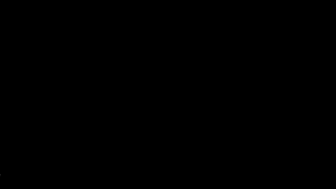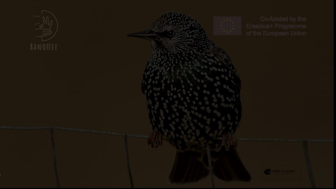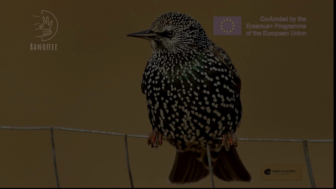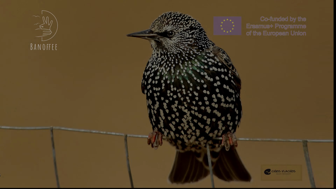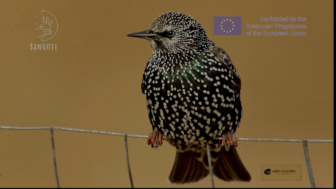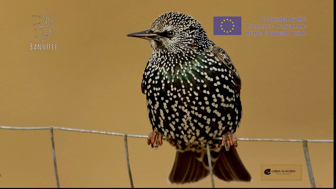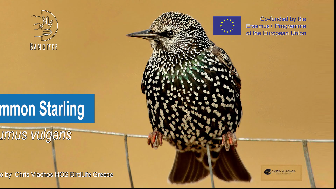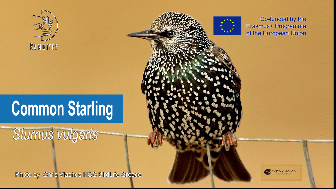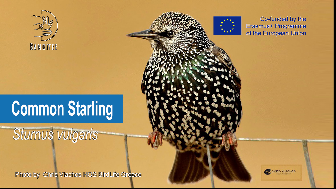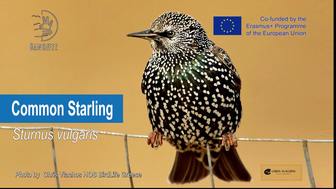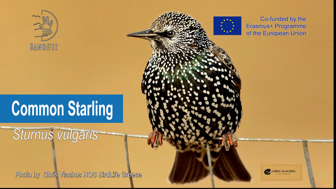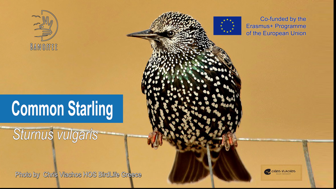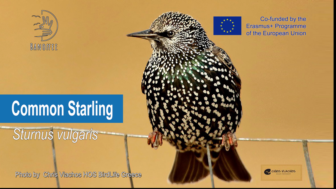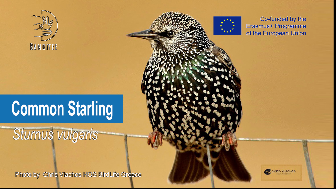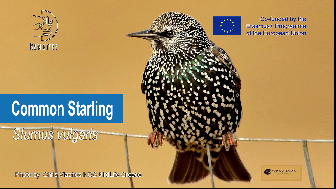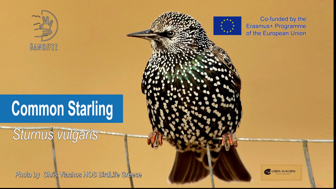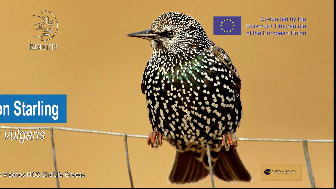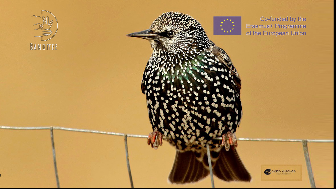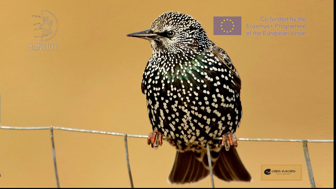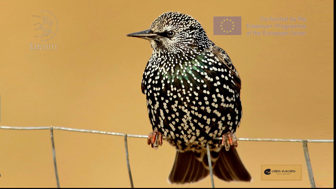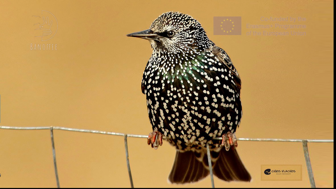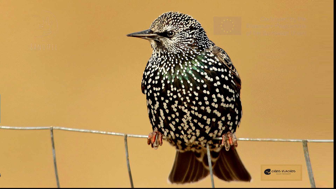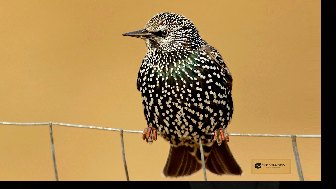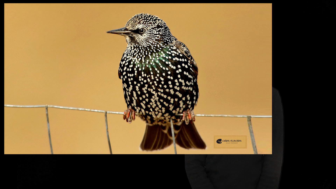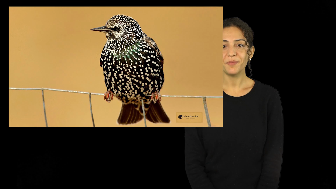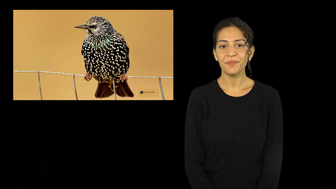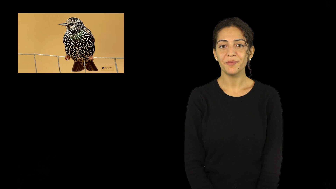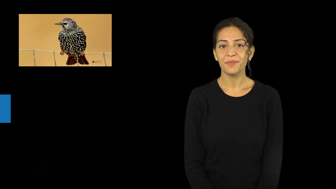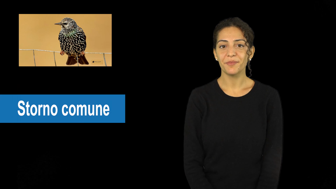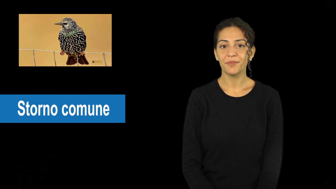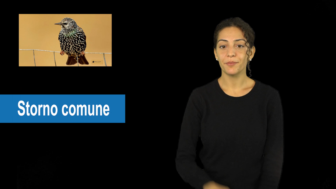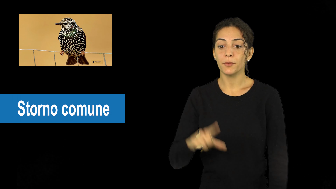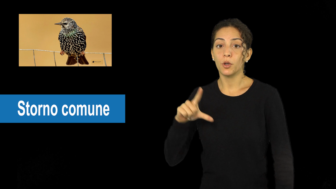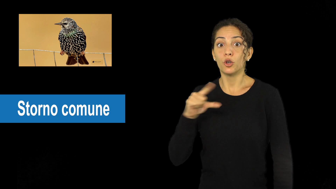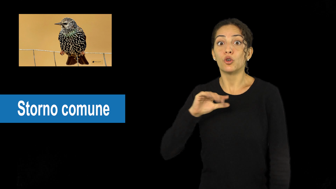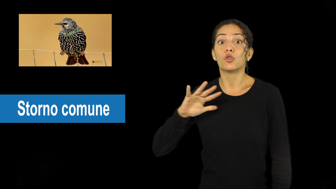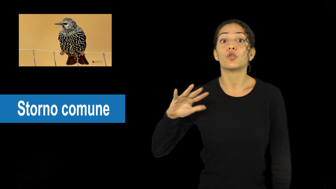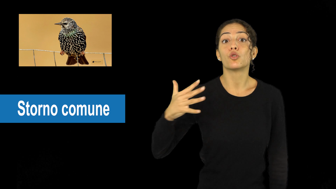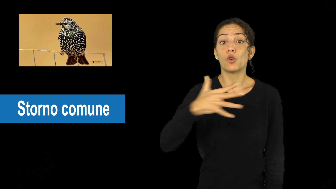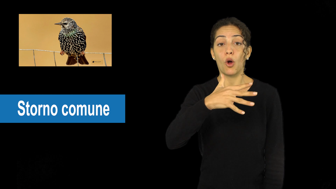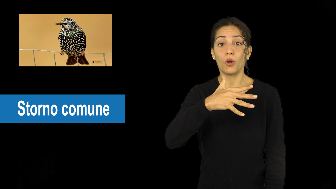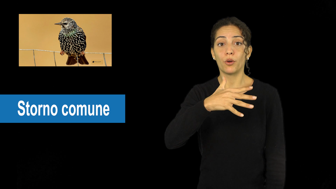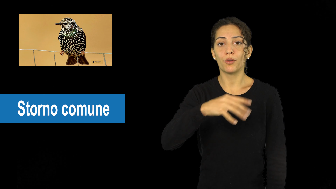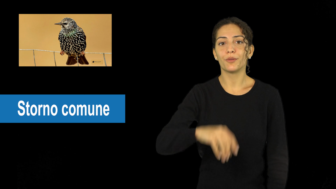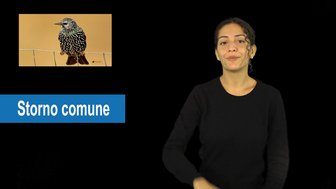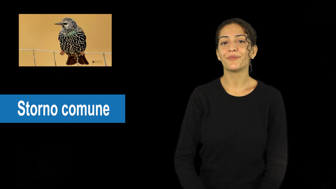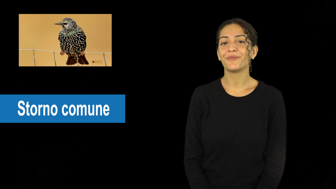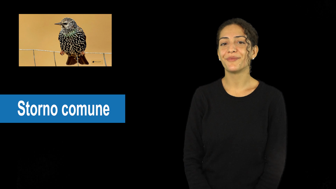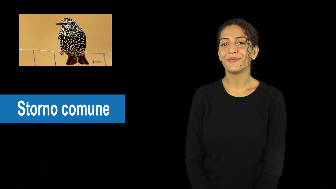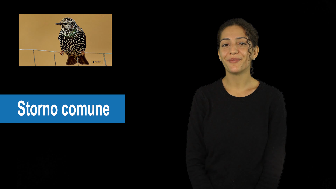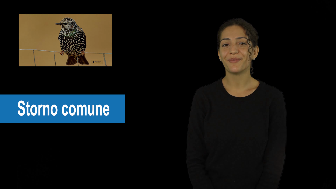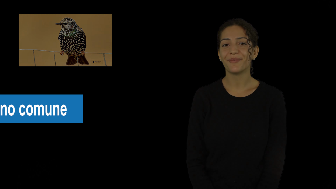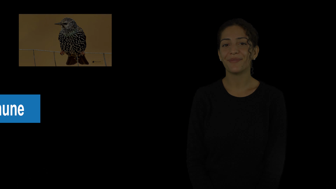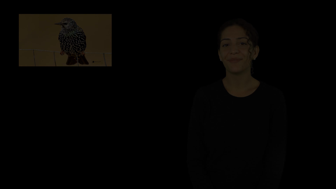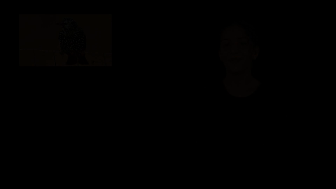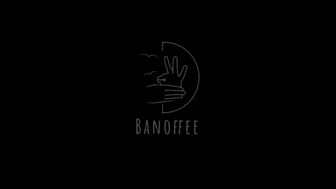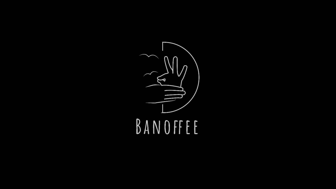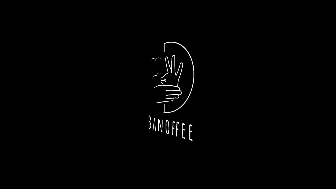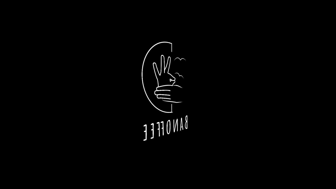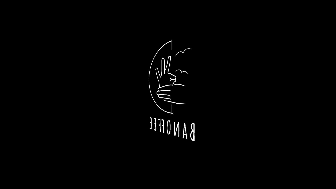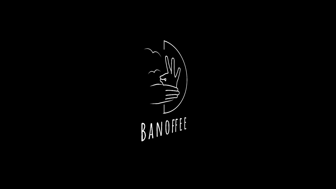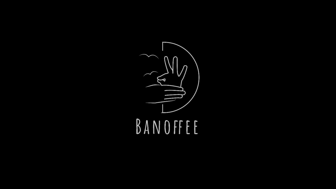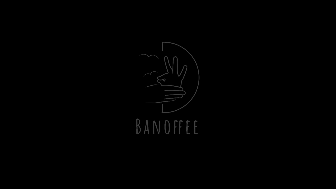Storno comune